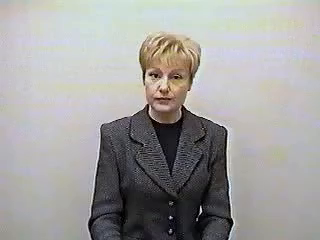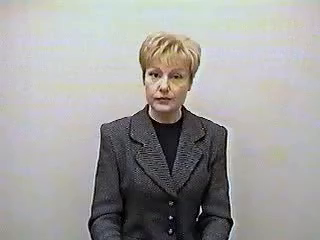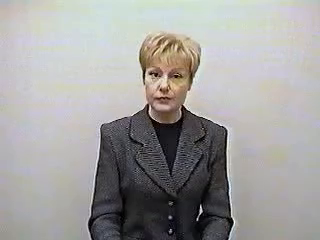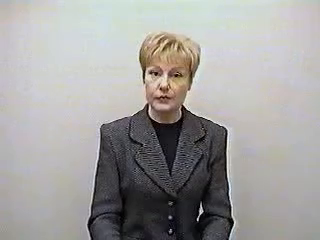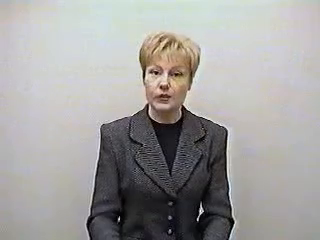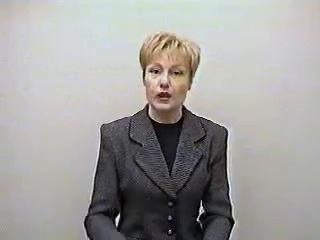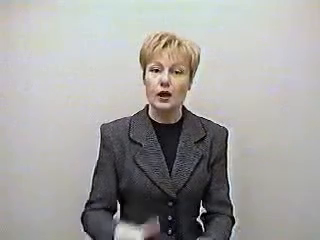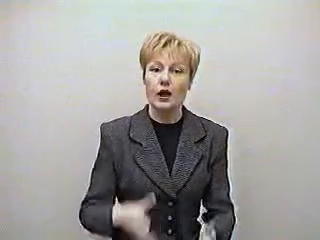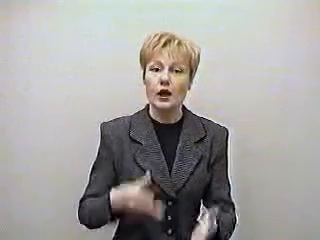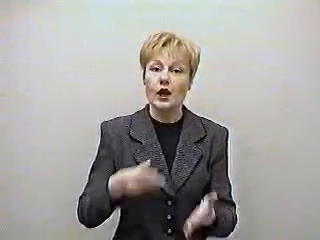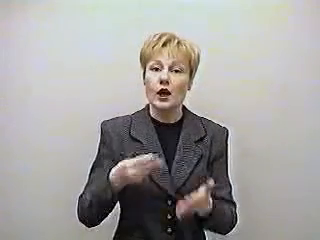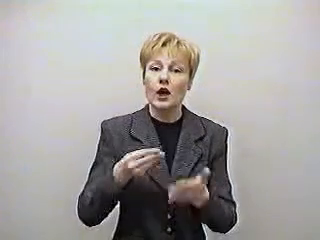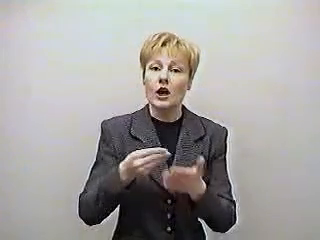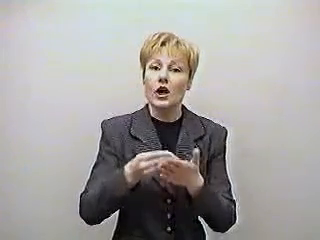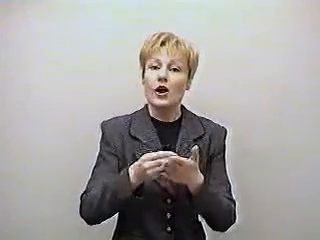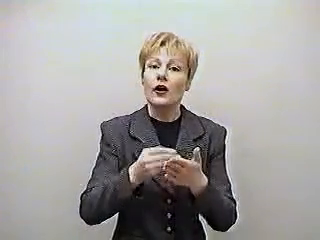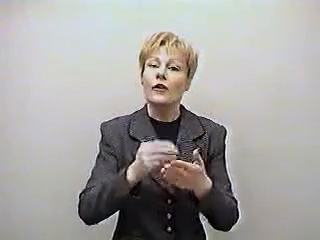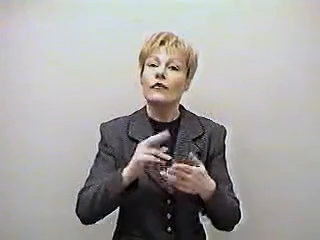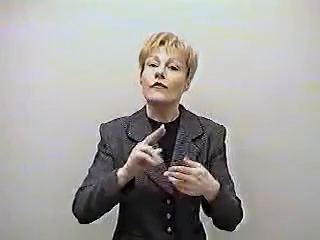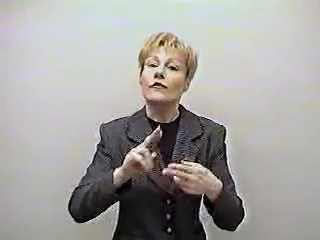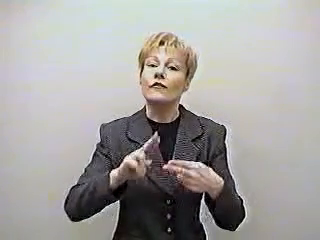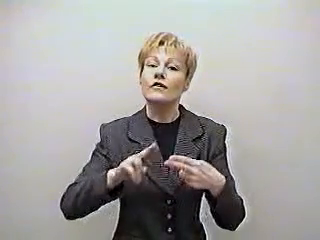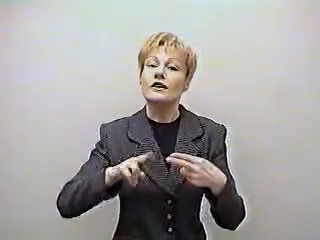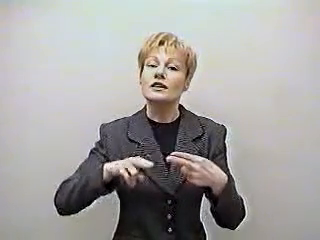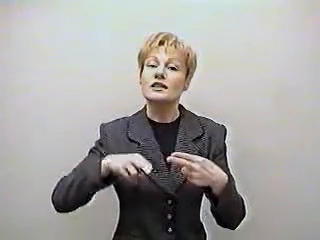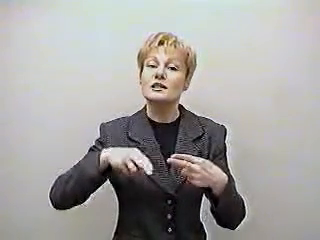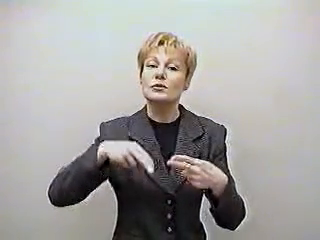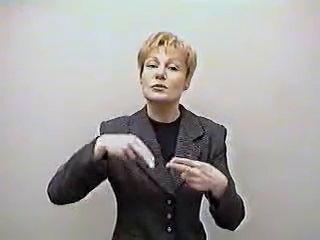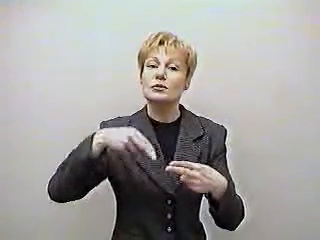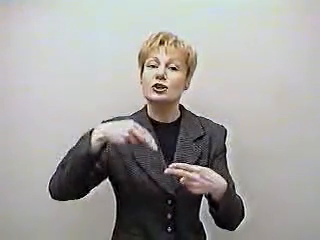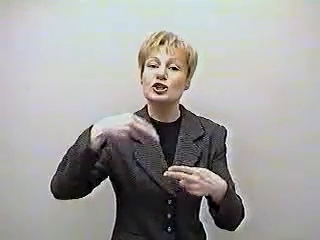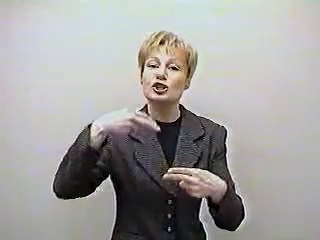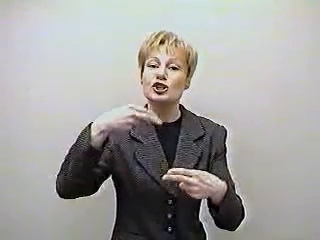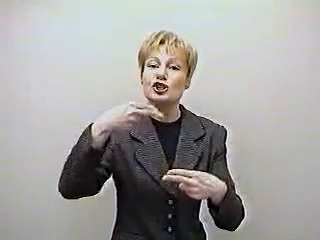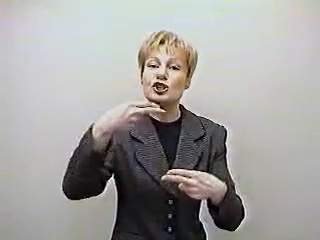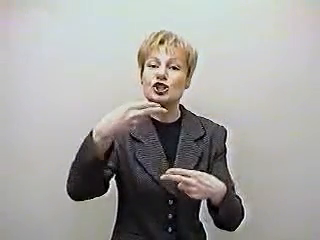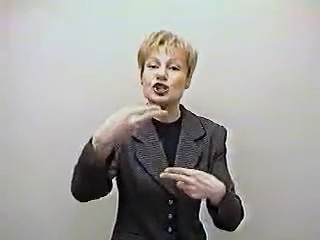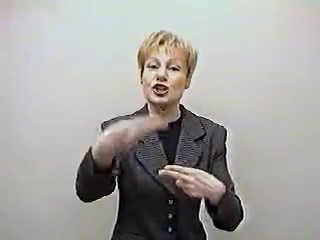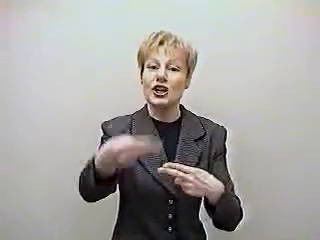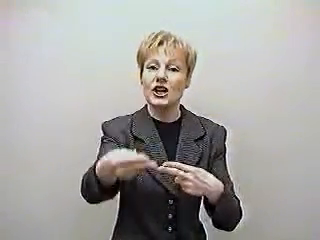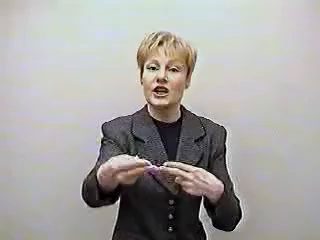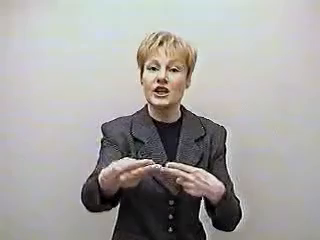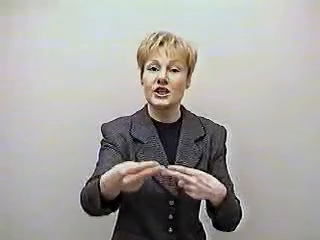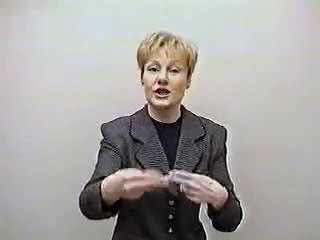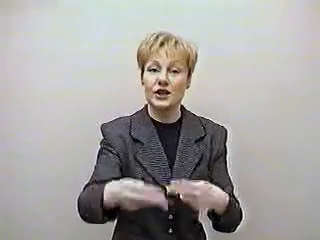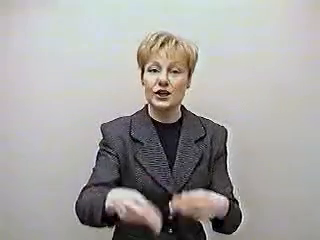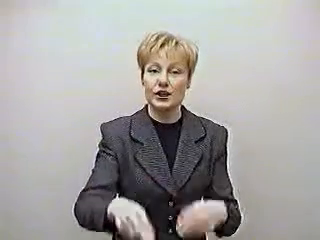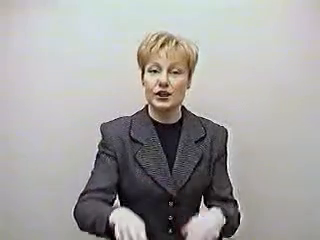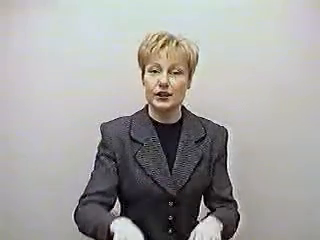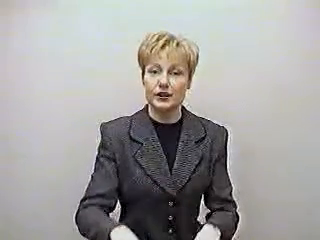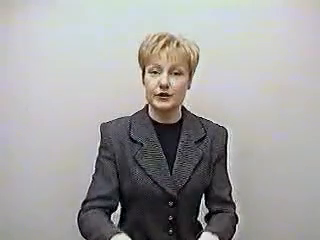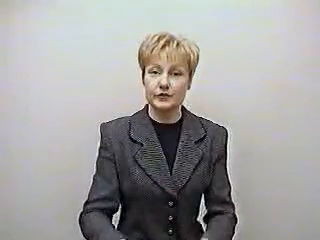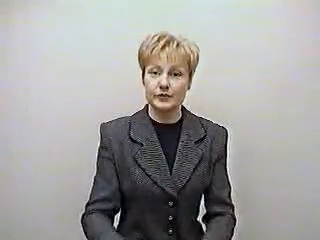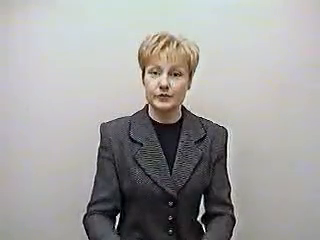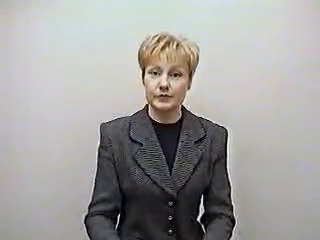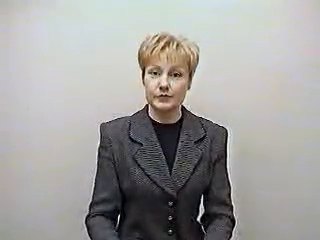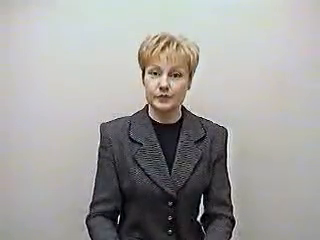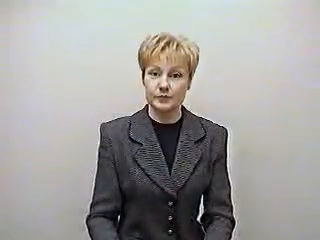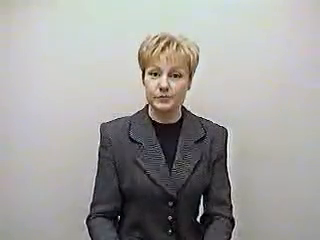возмещение